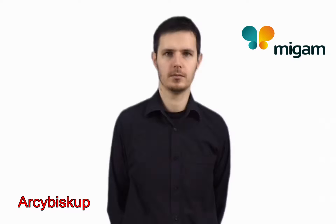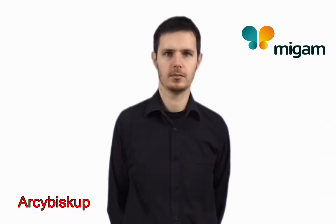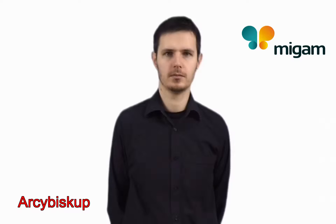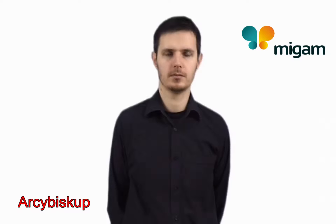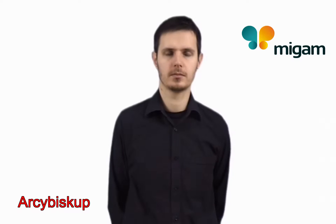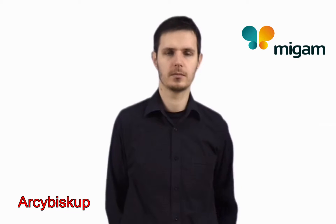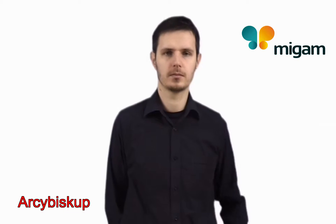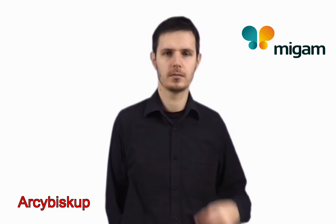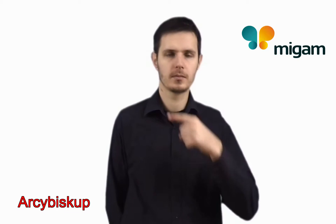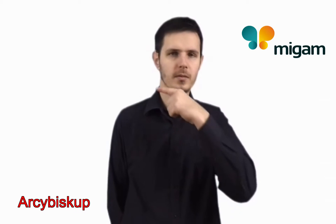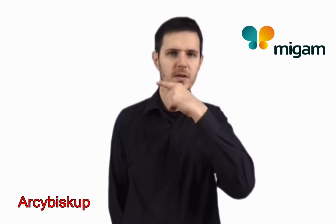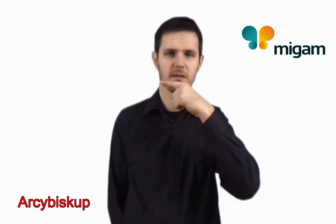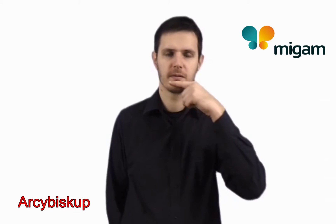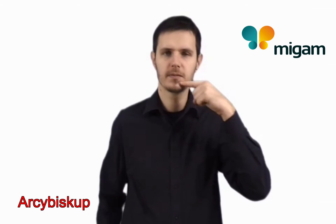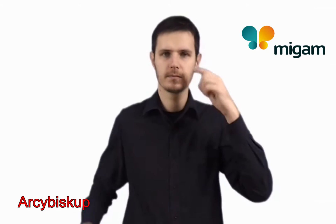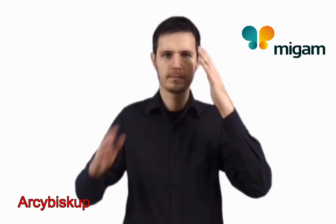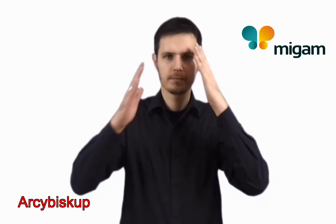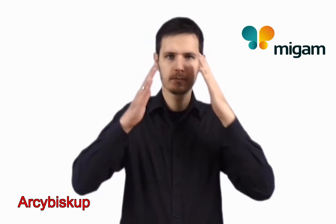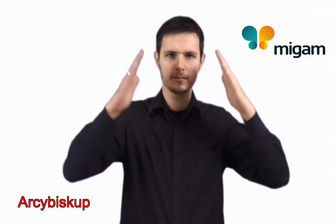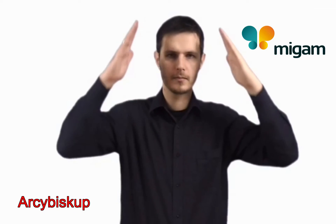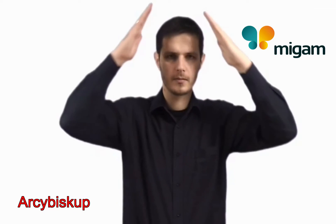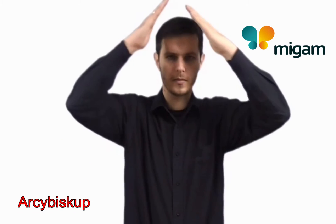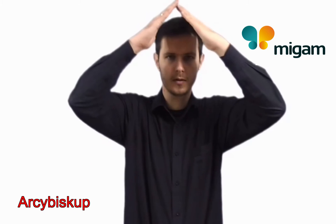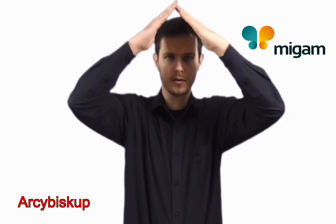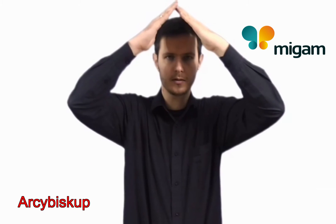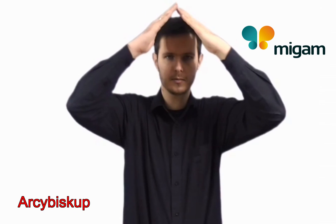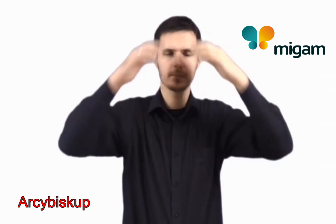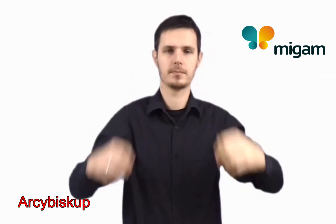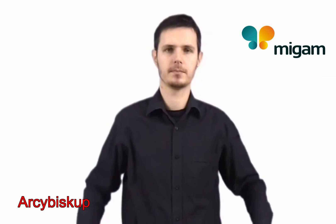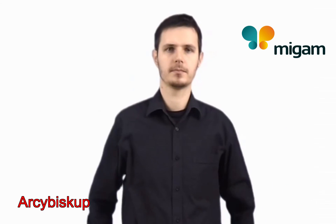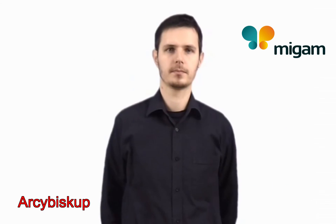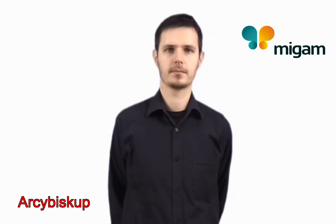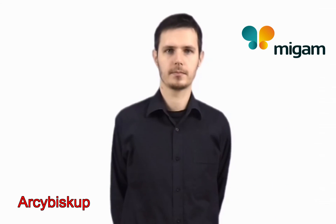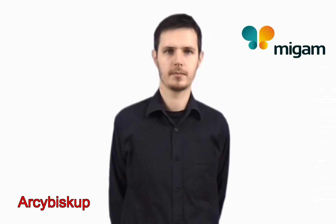arcybiskup